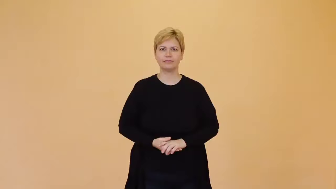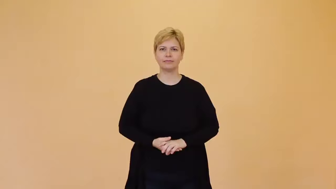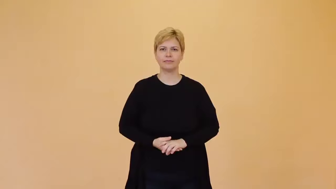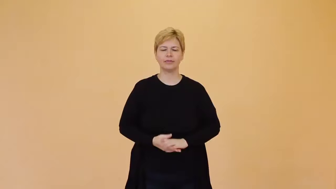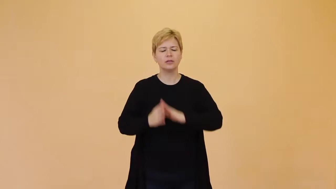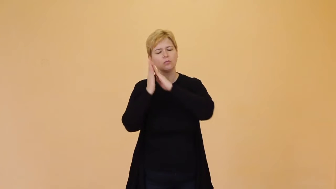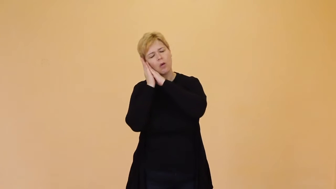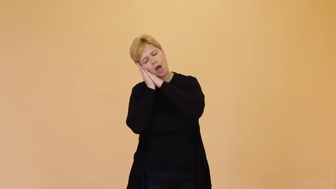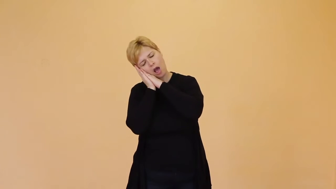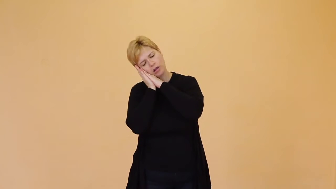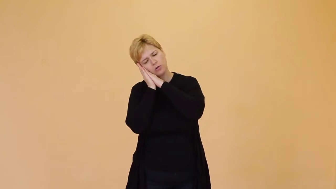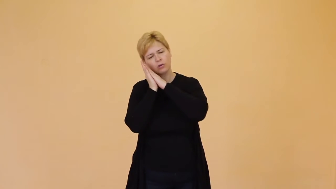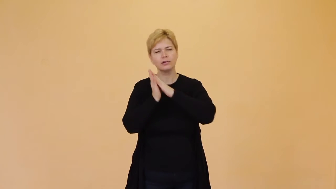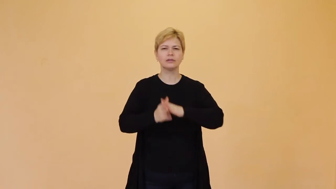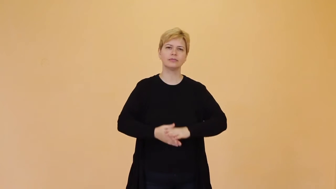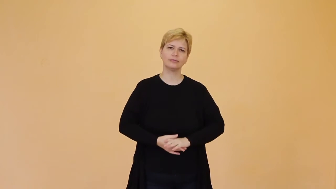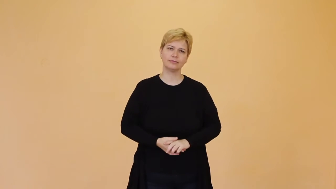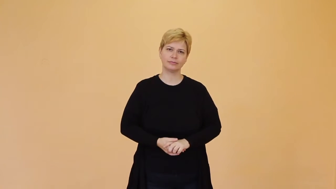spánok